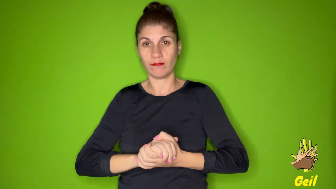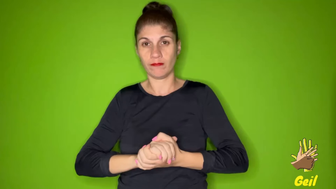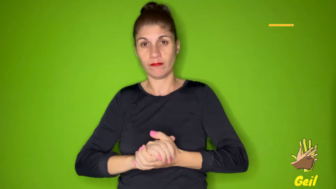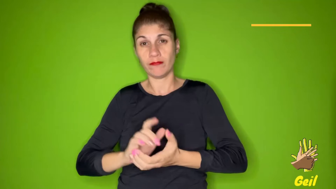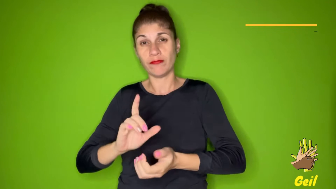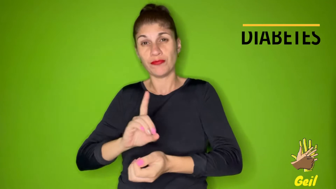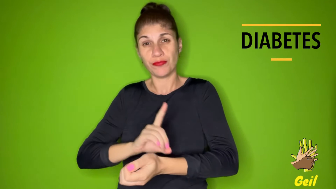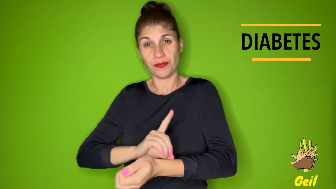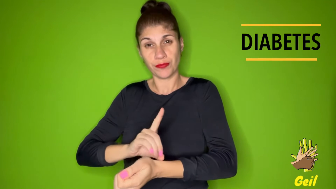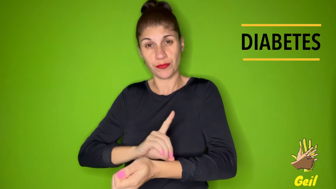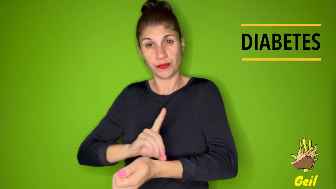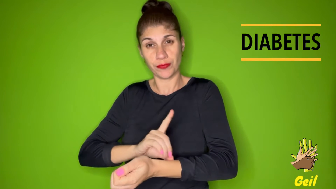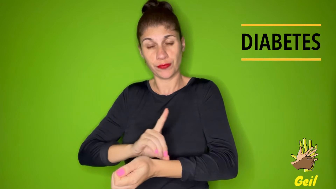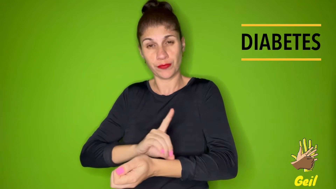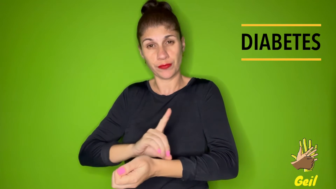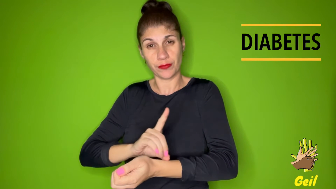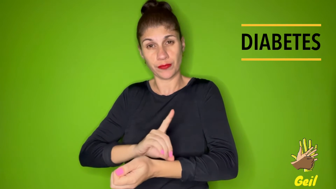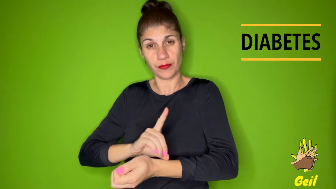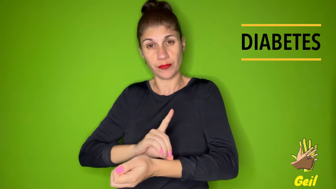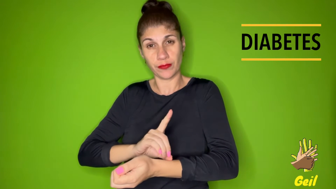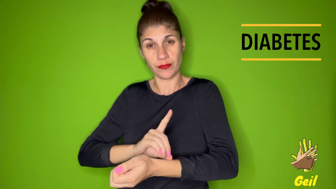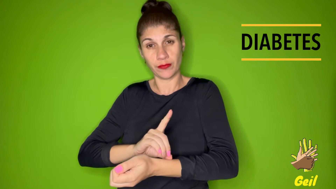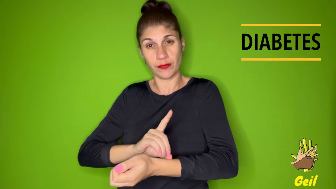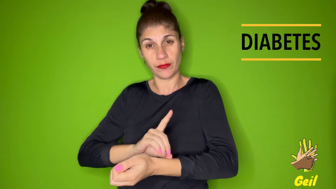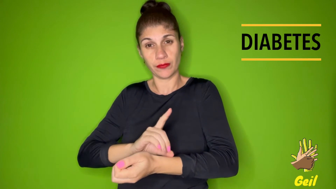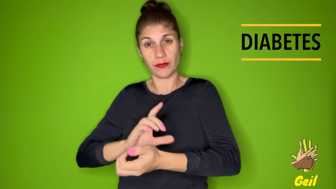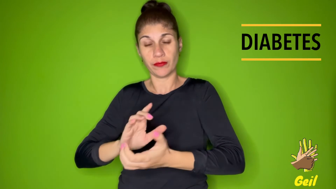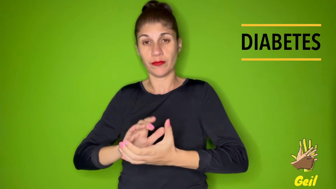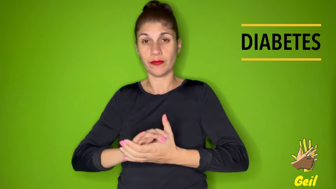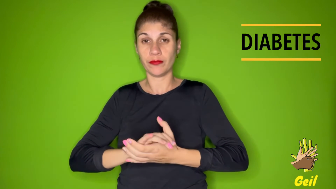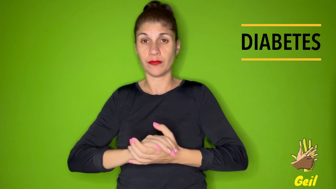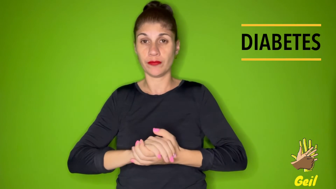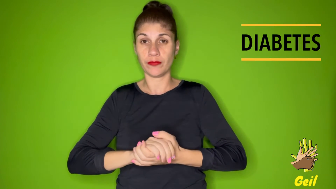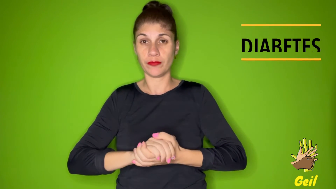Diabetes